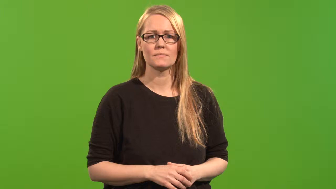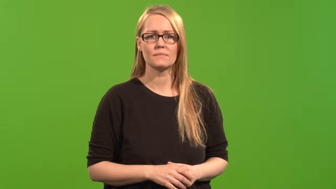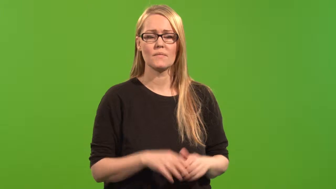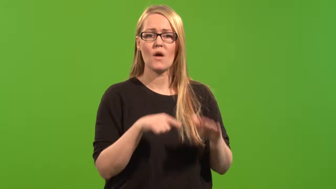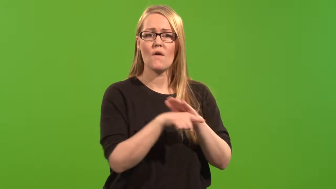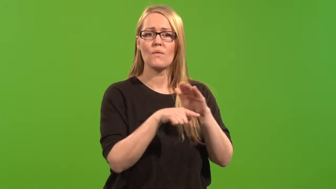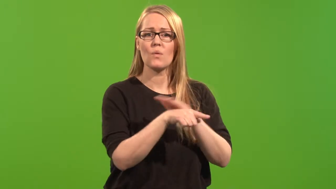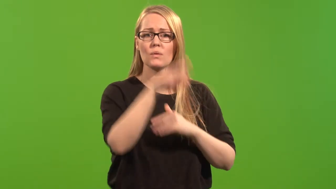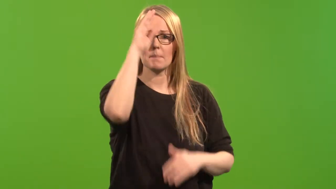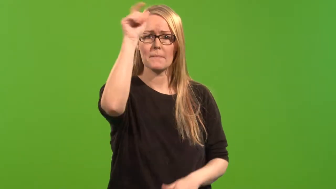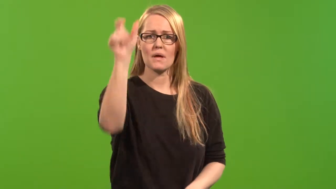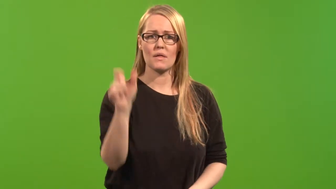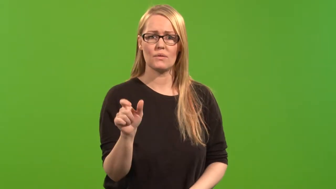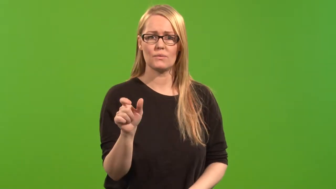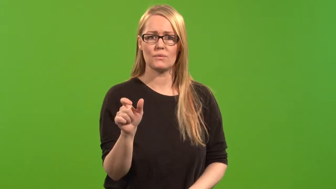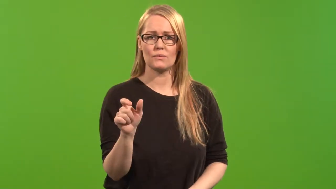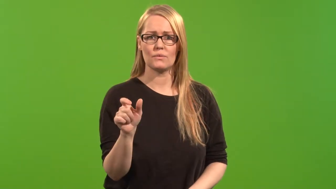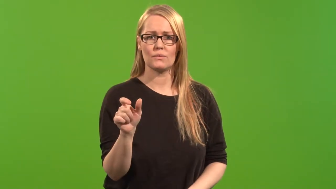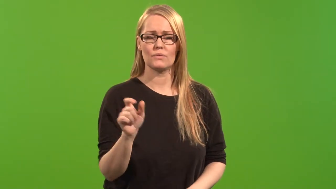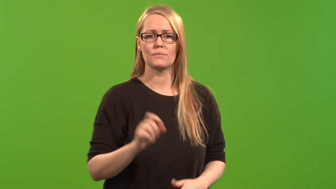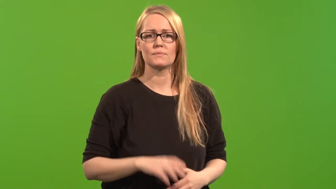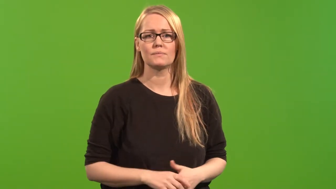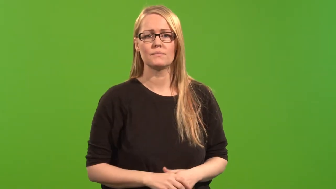Flóttamaður